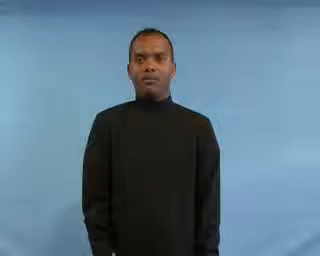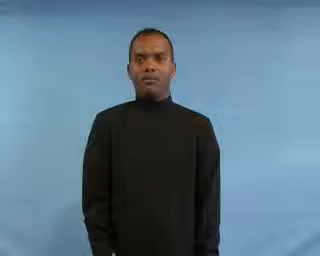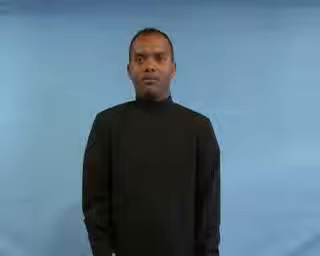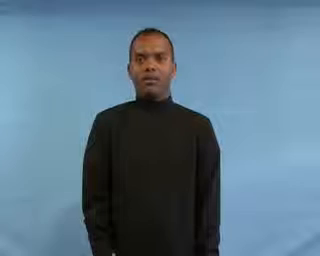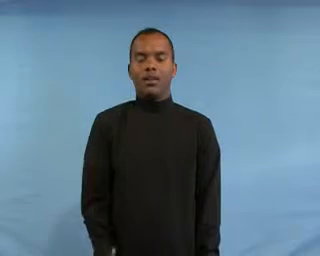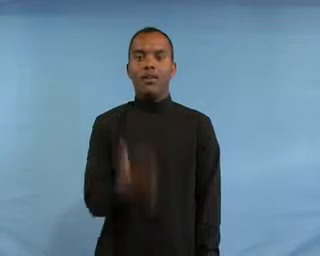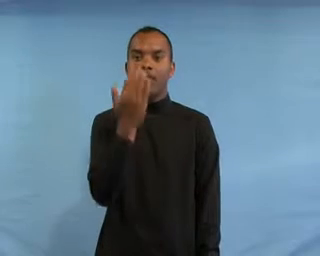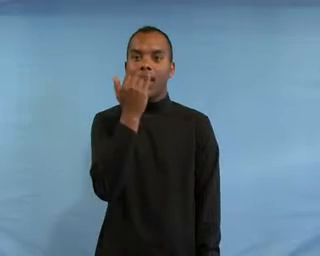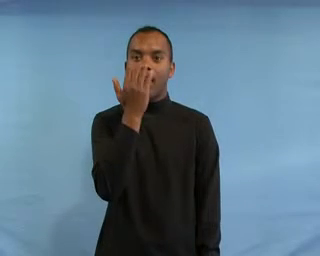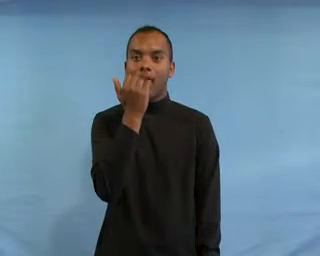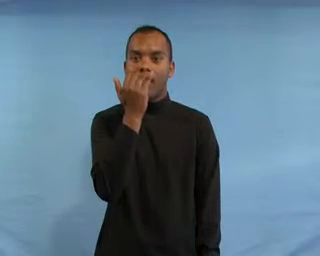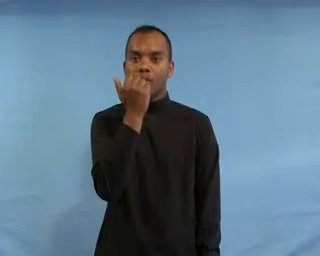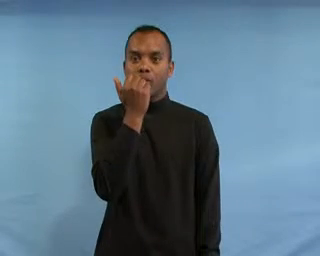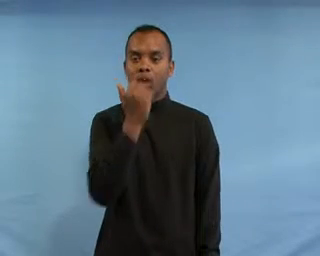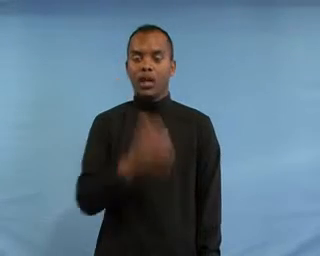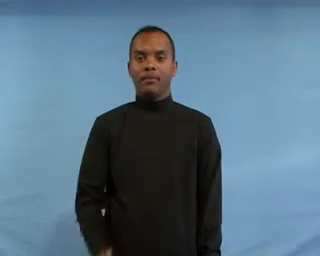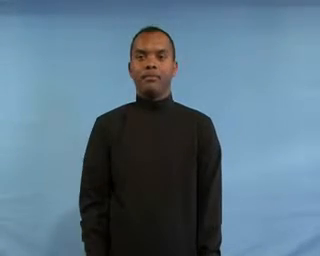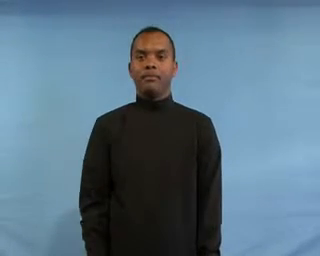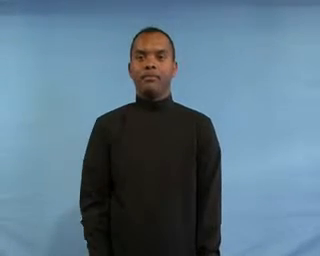fianarantsoa